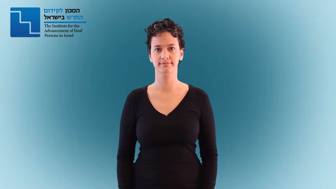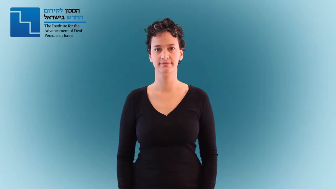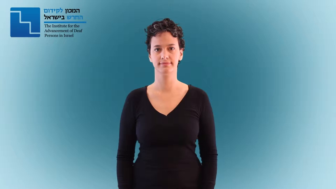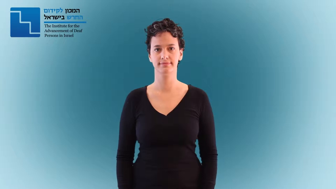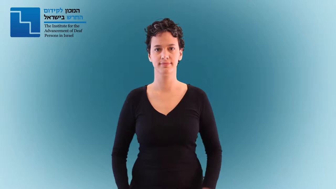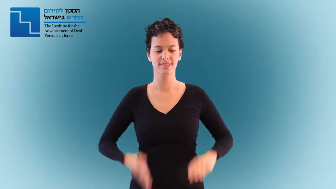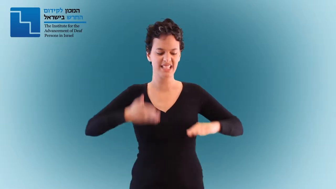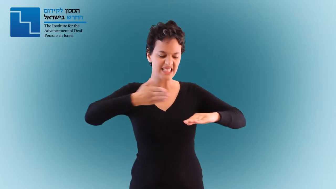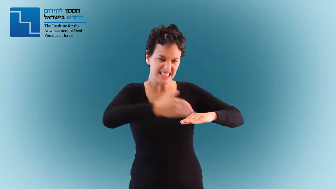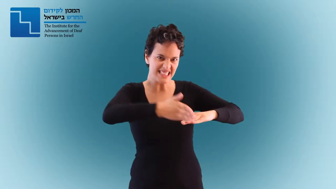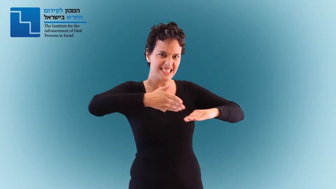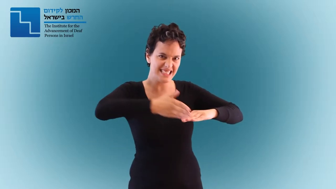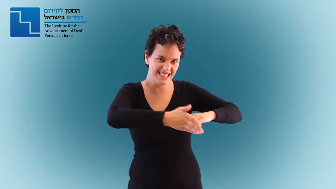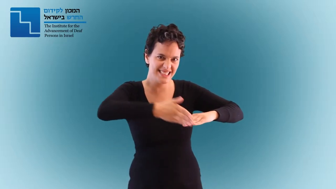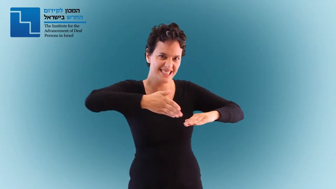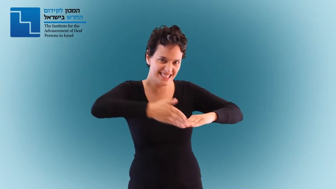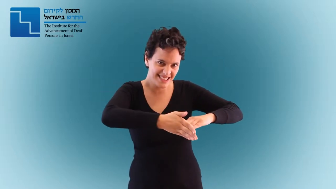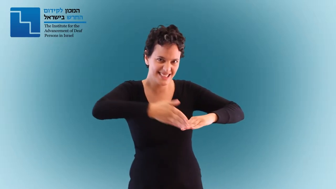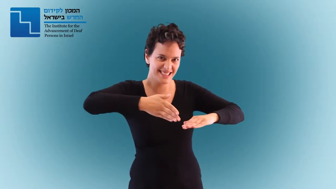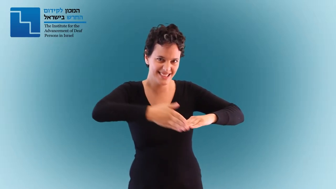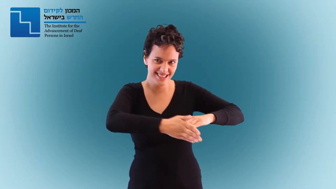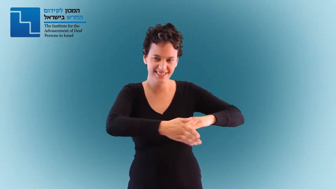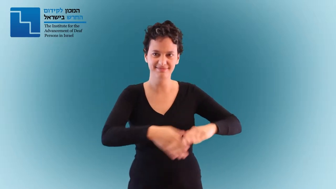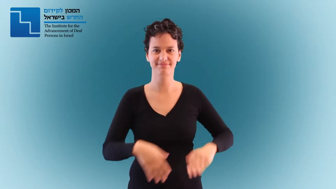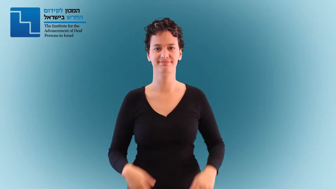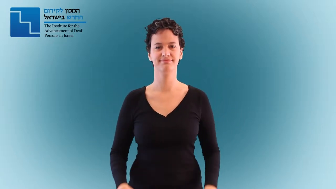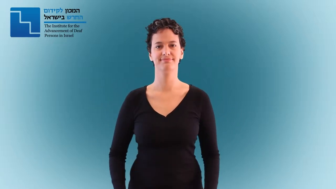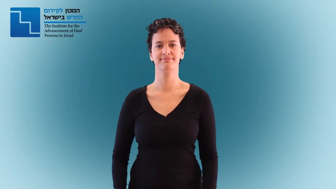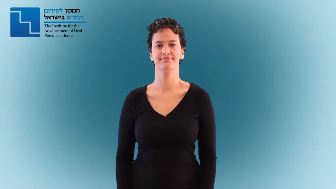לנסר